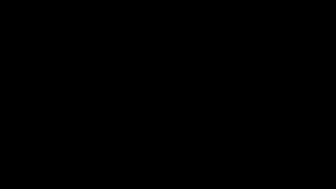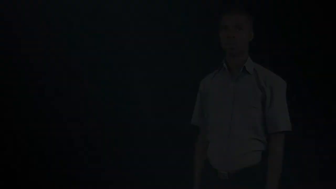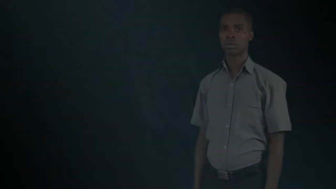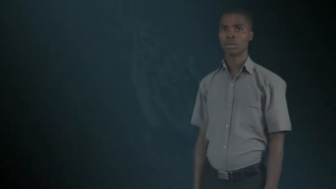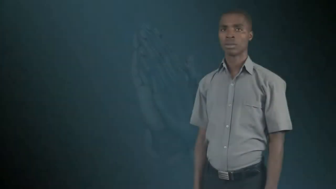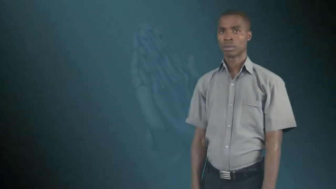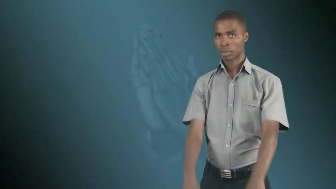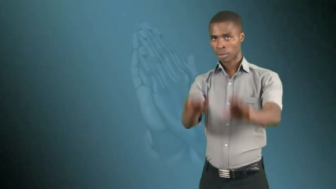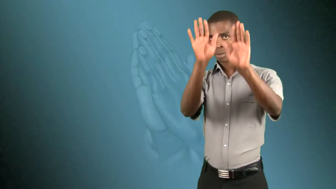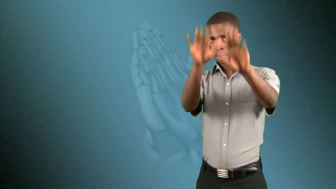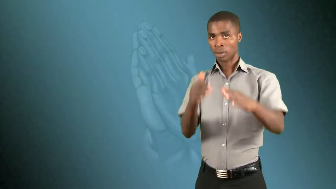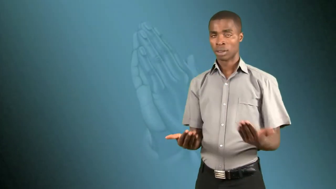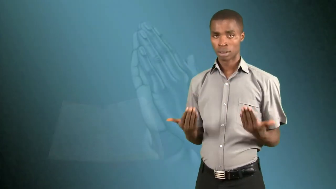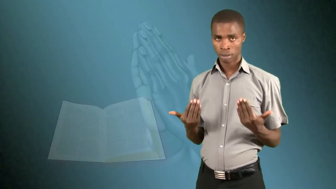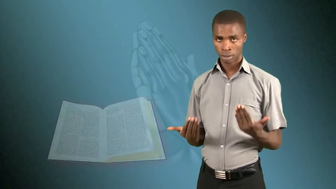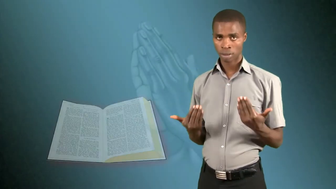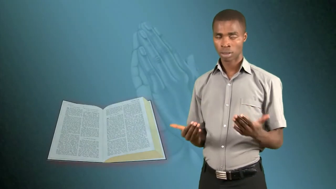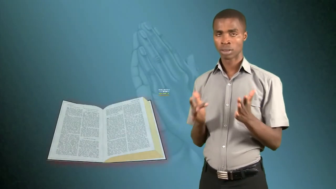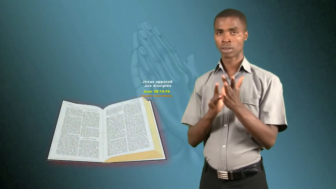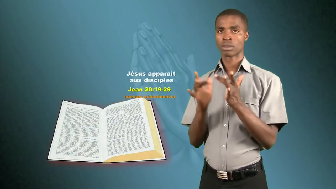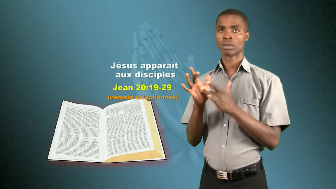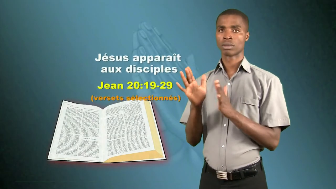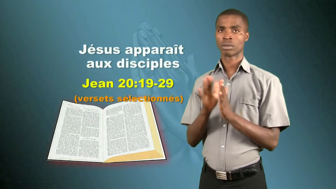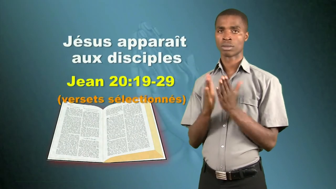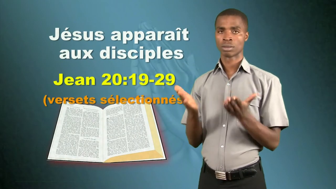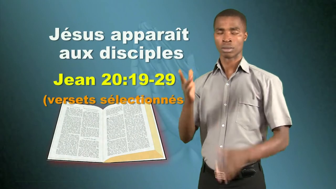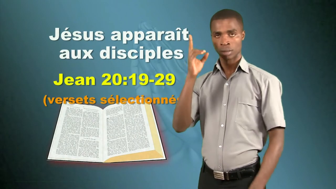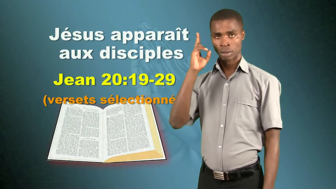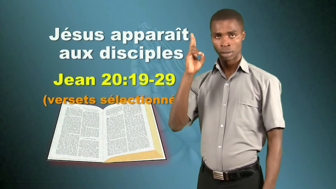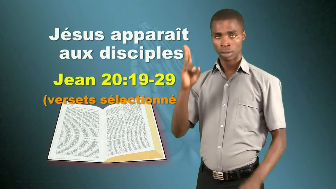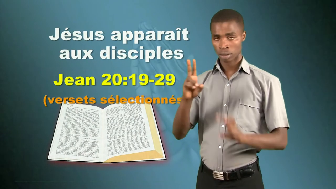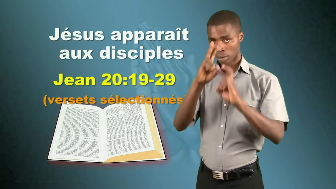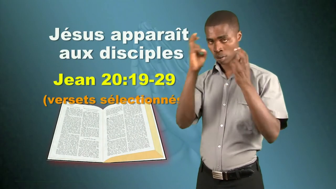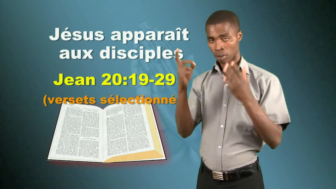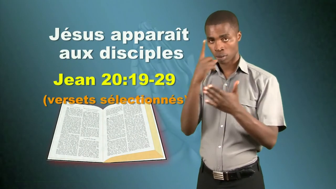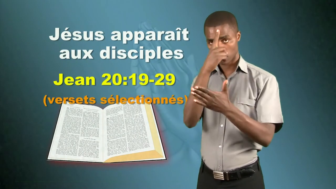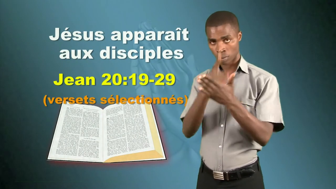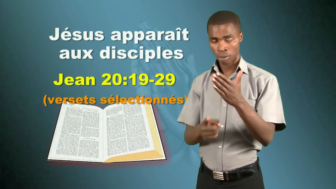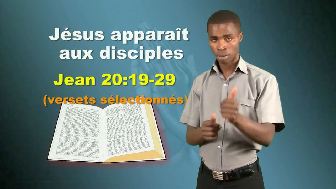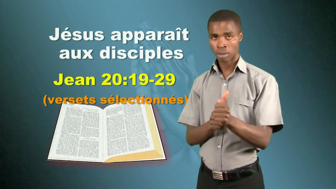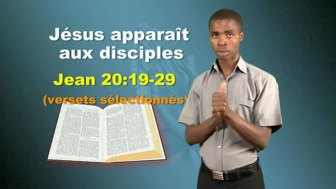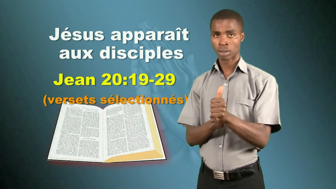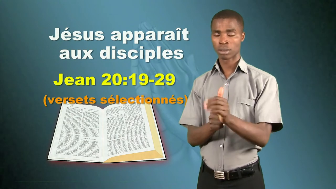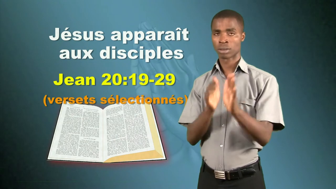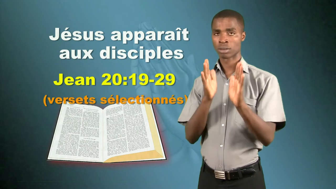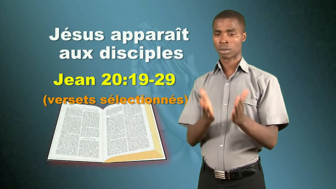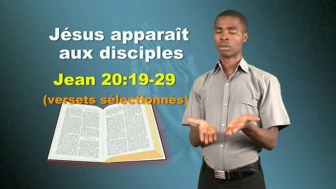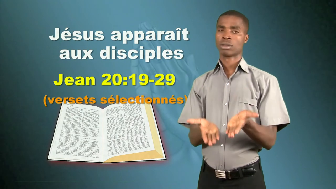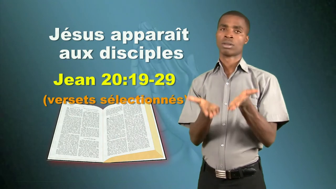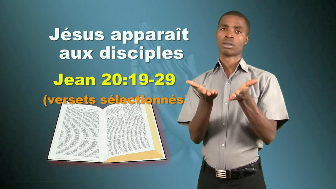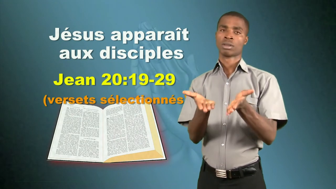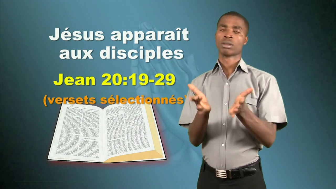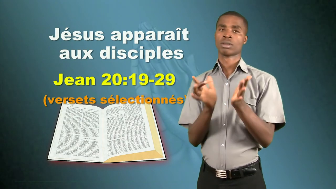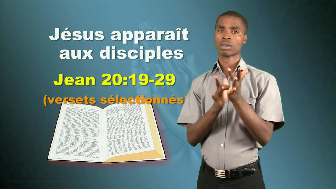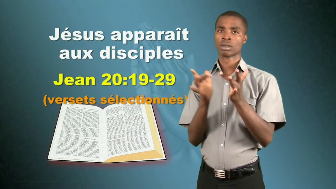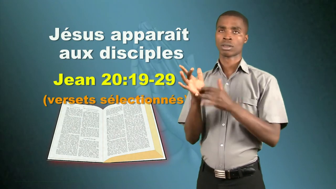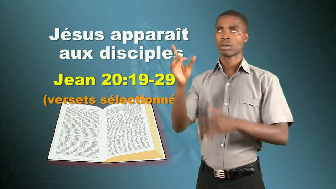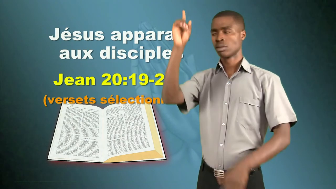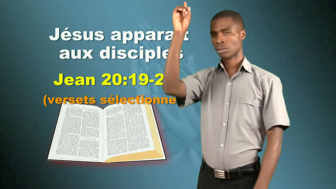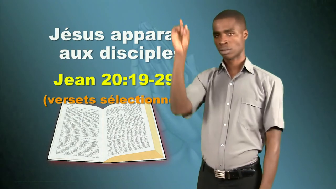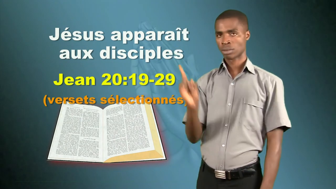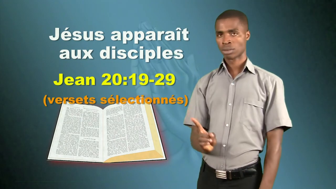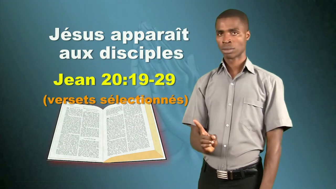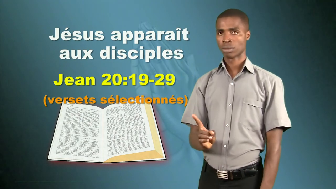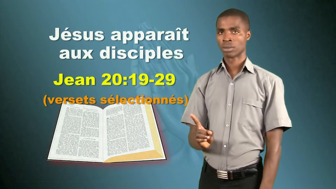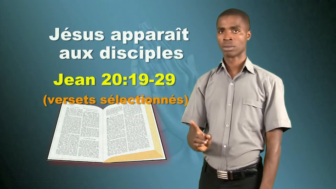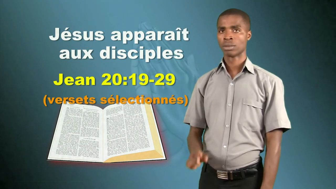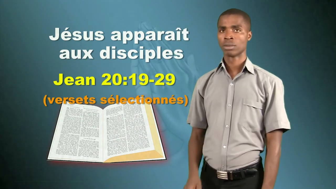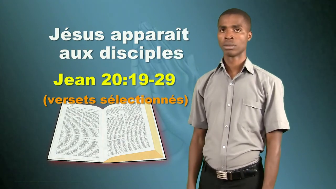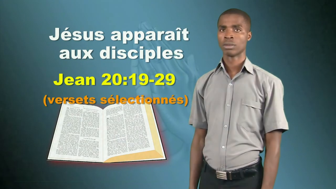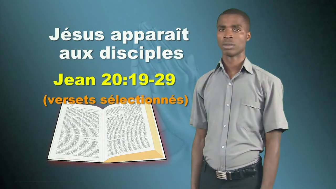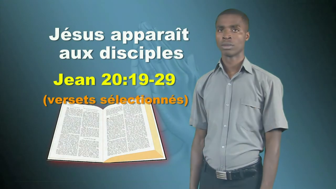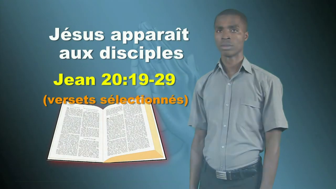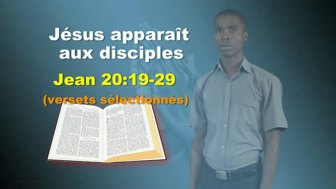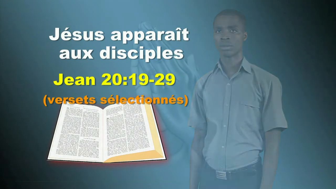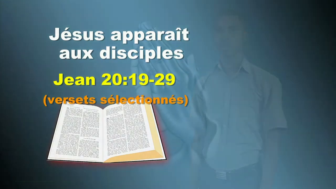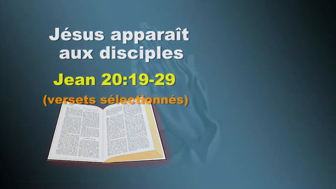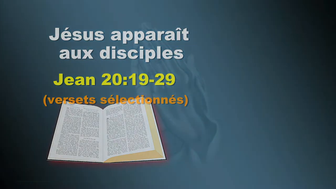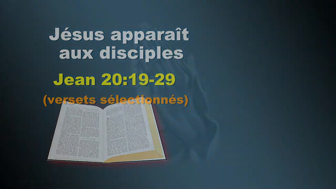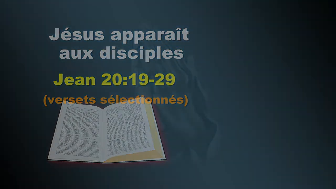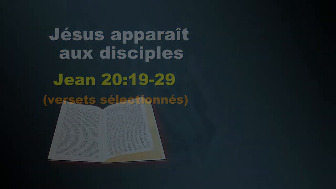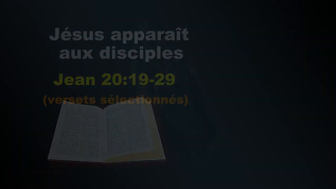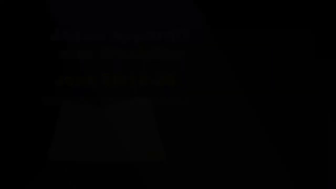Jésus apparaît aux disciples